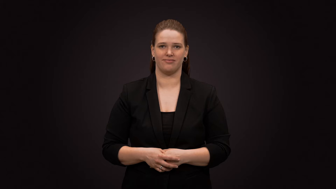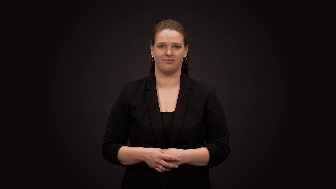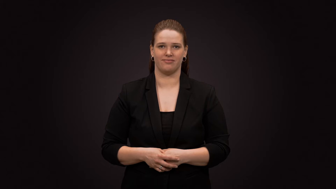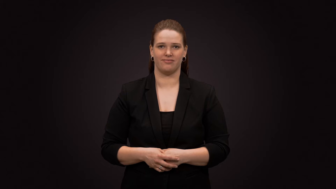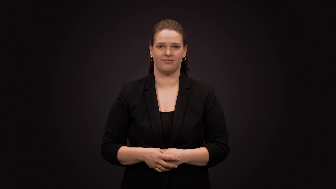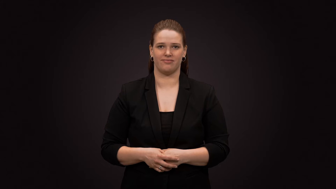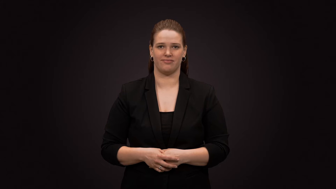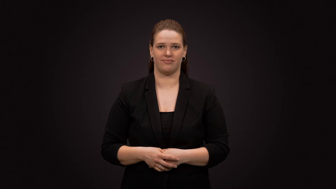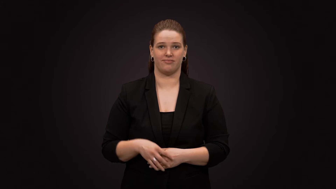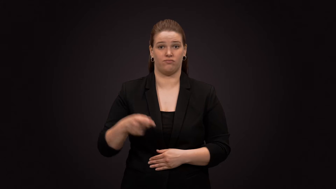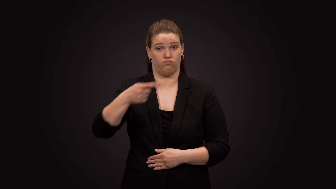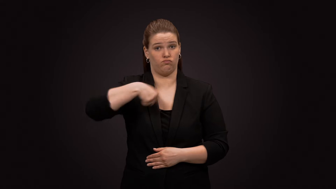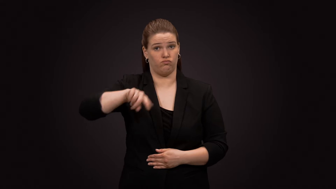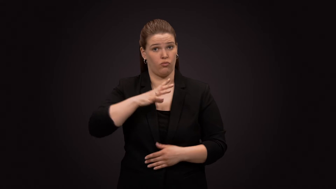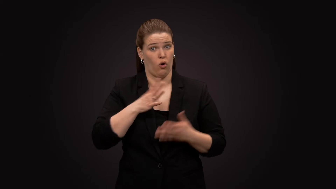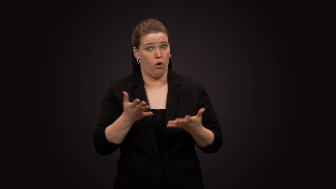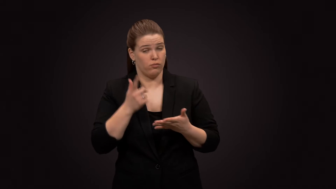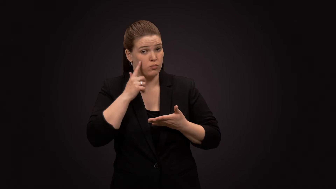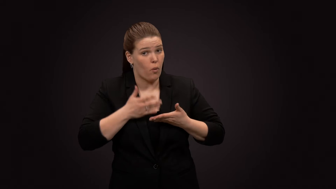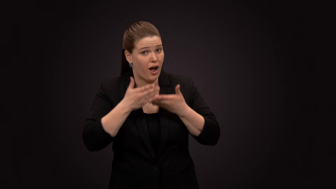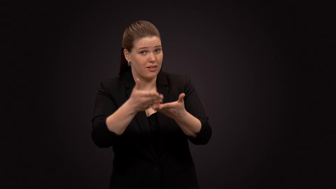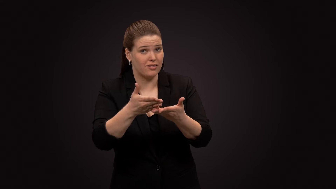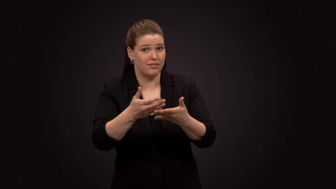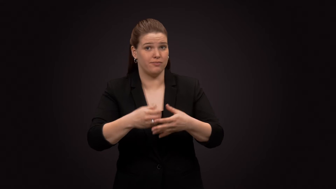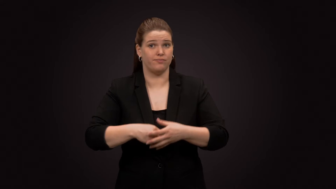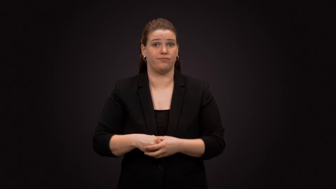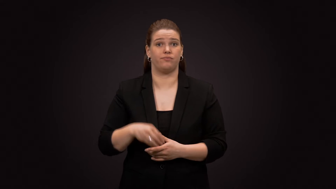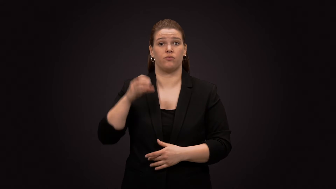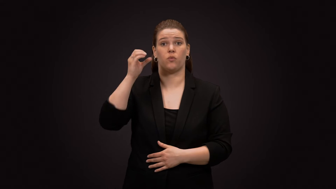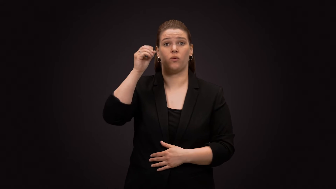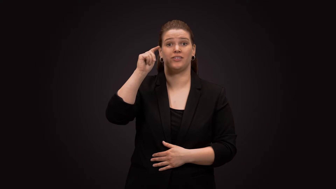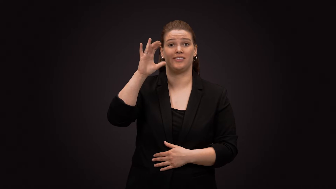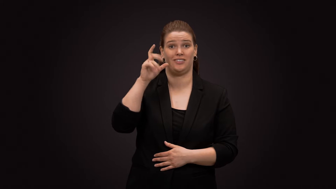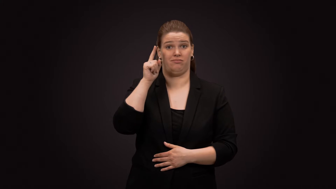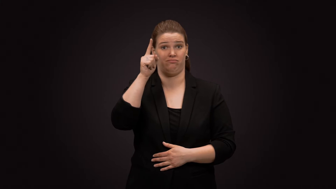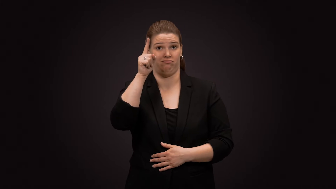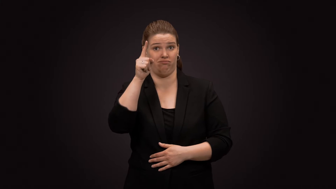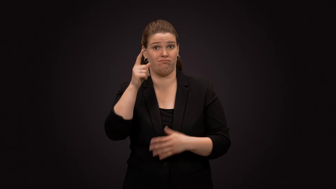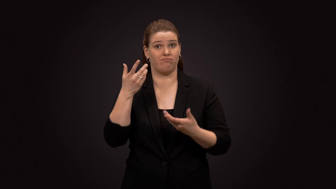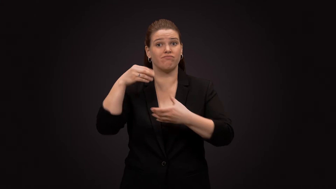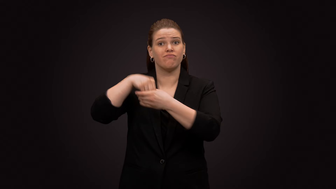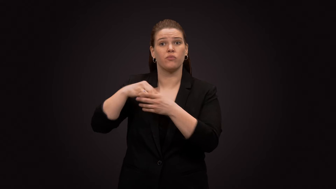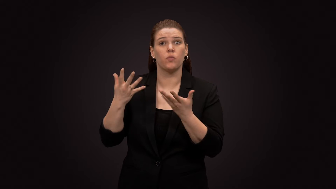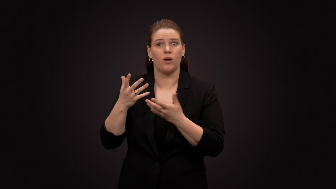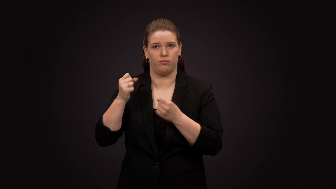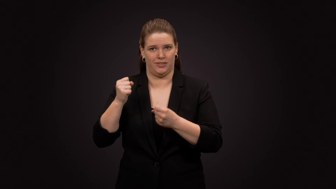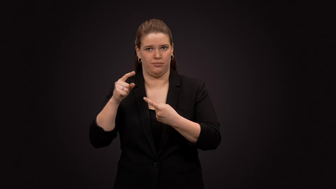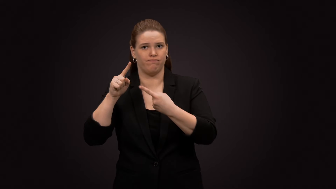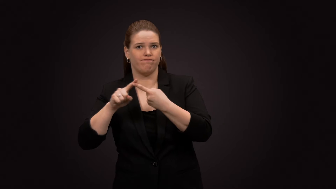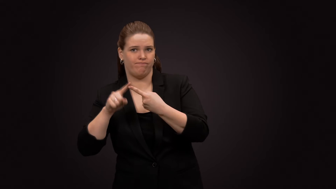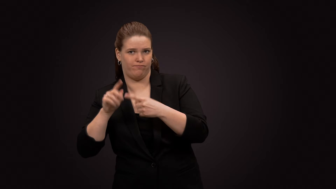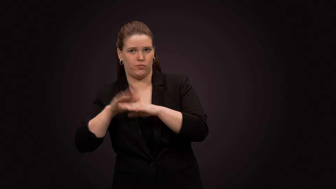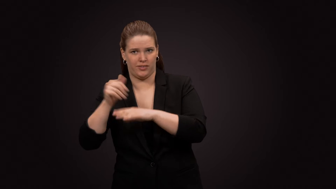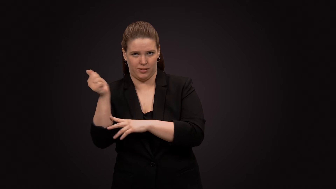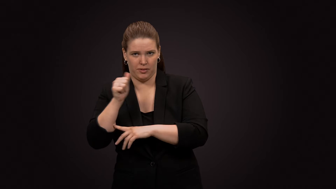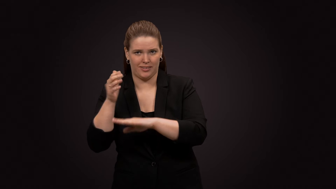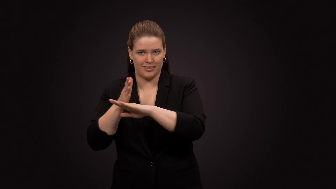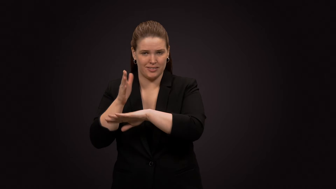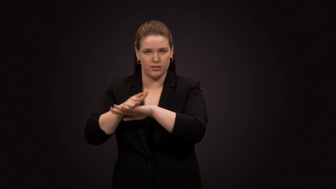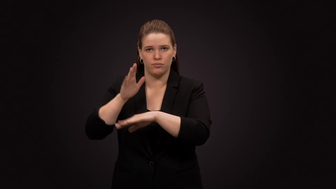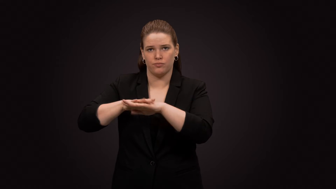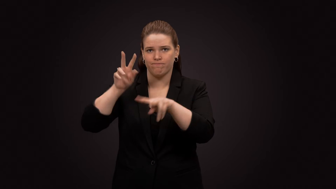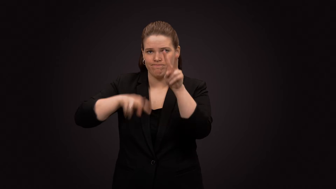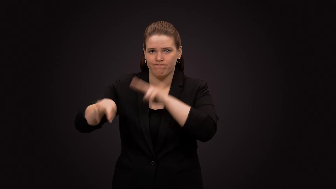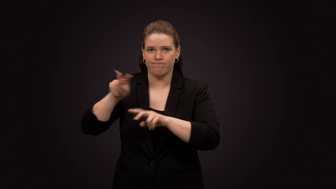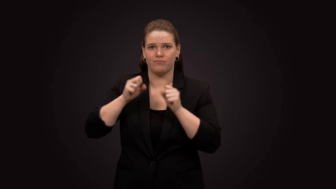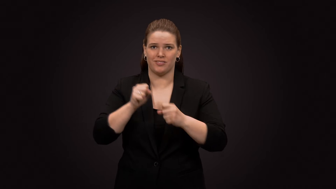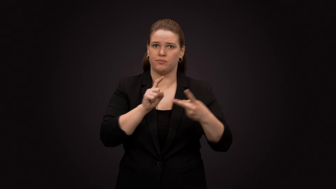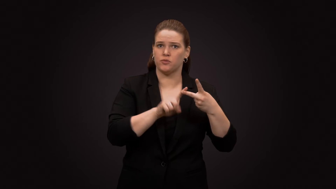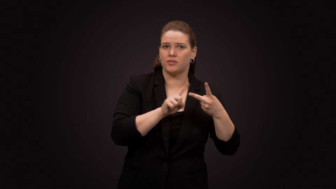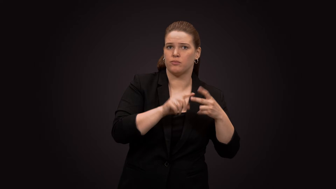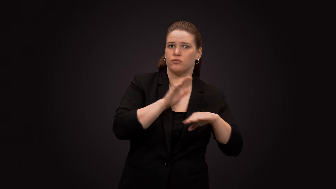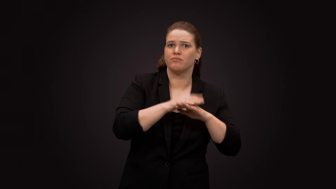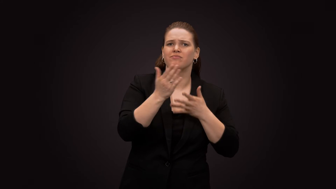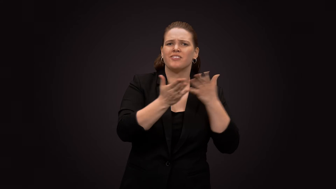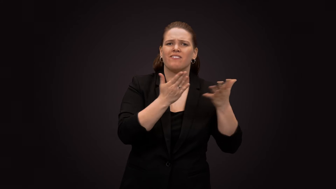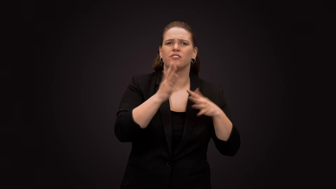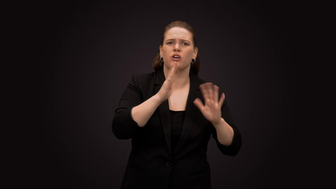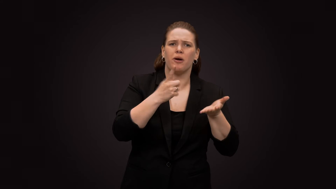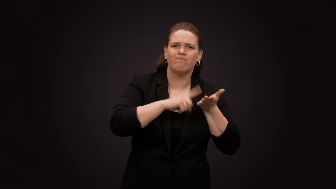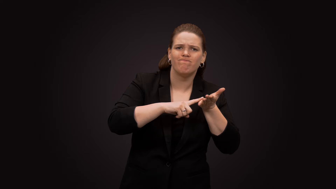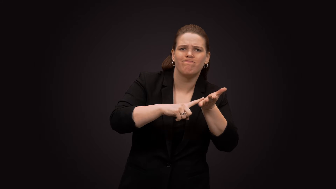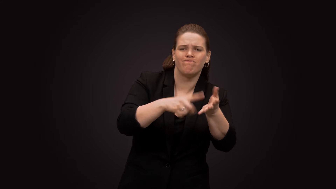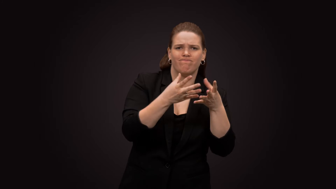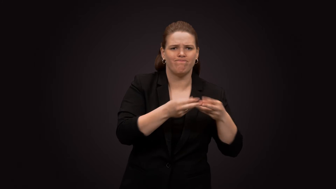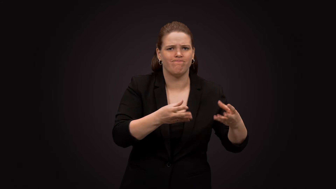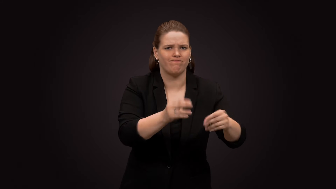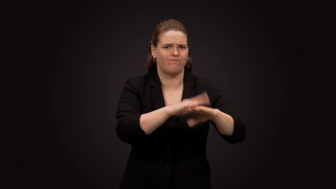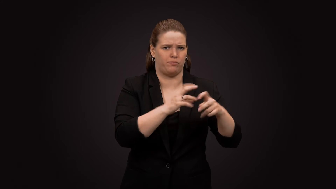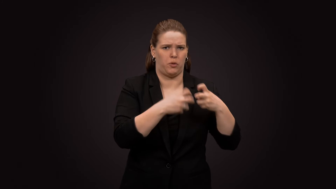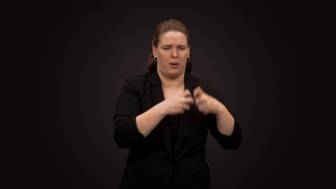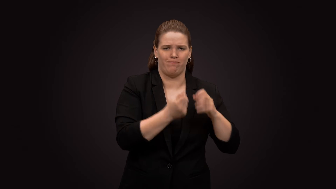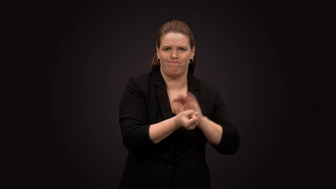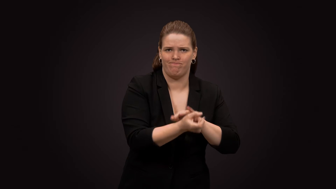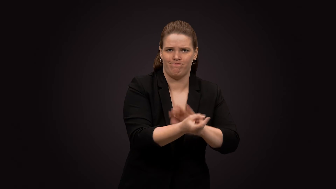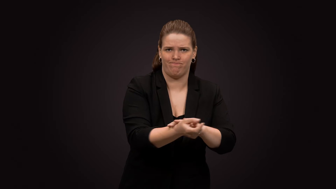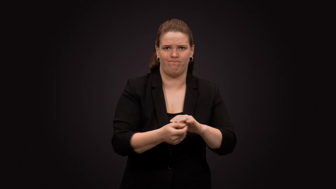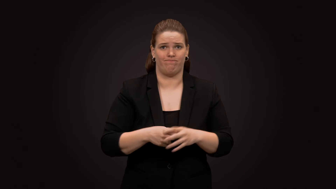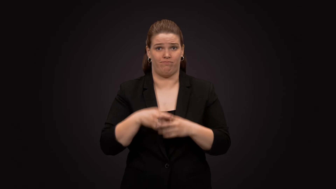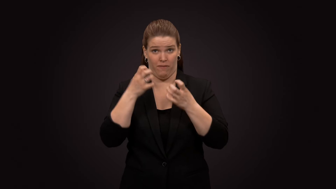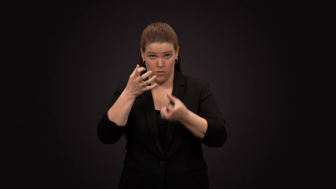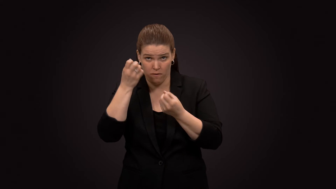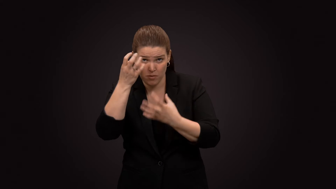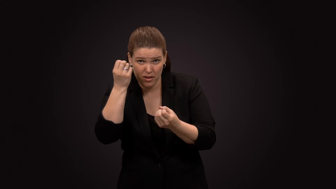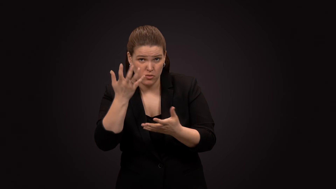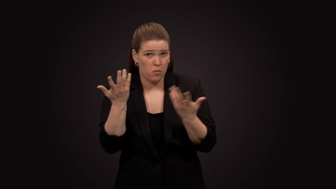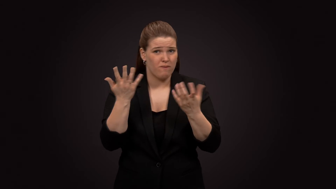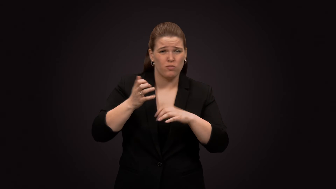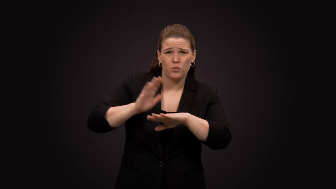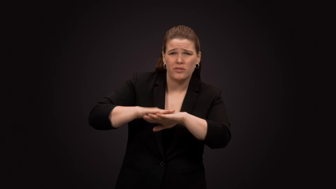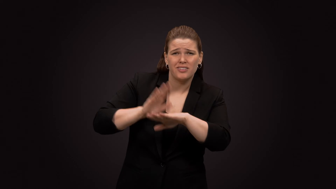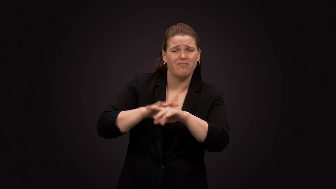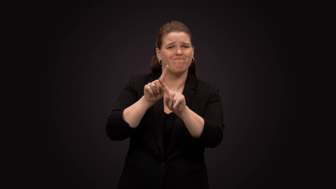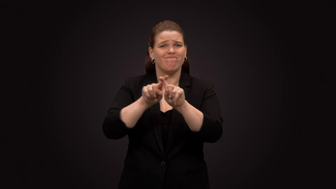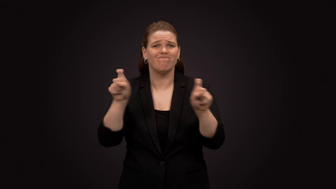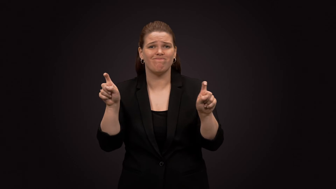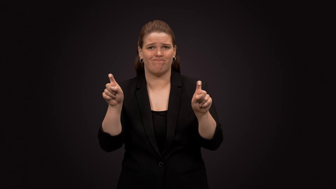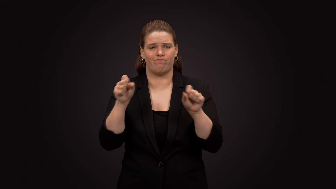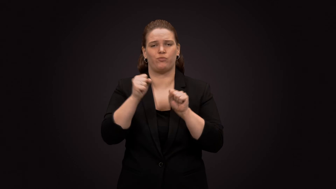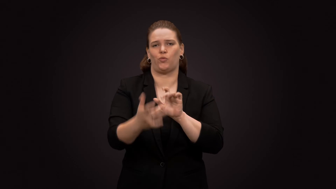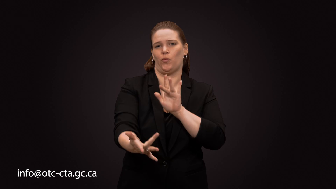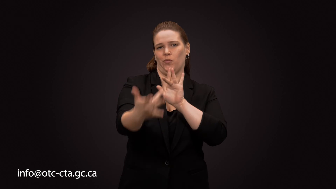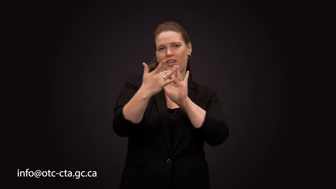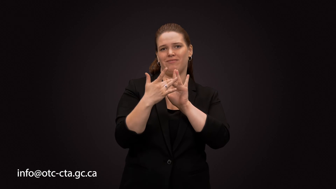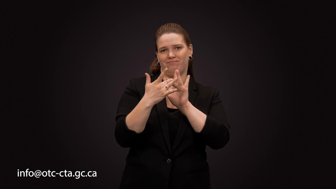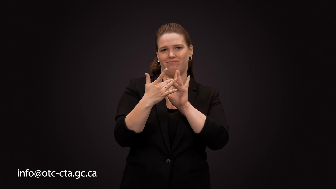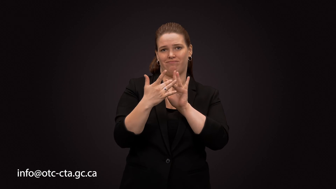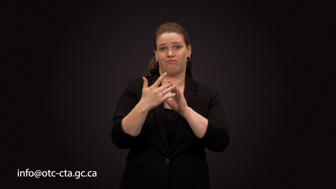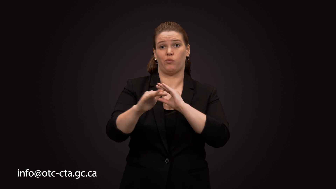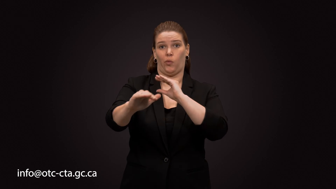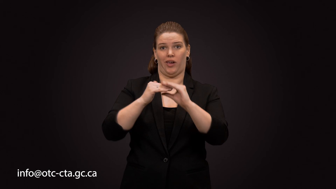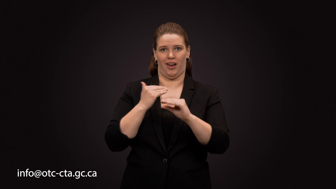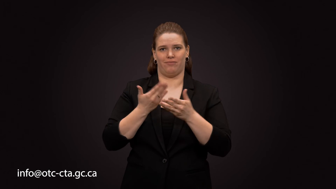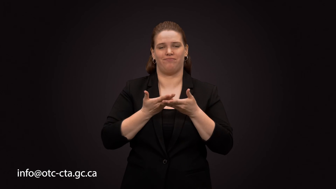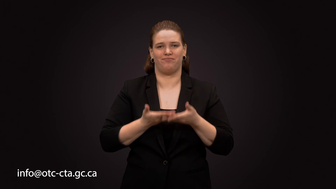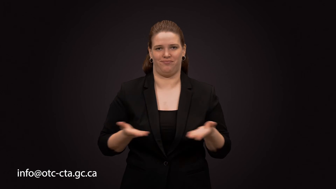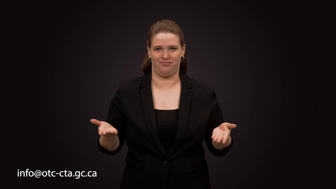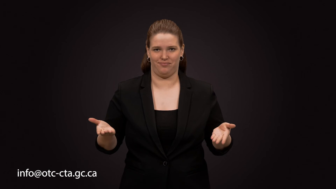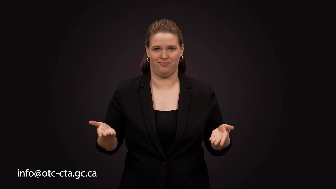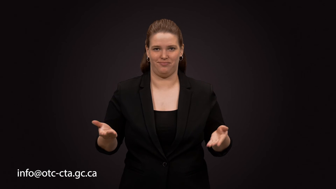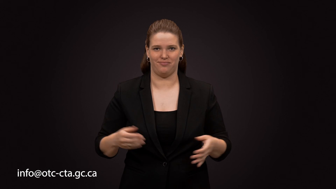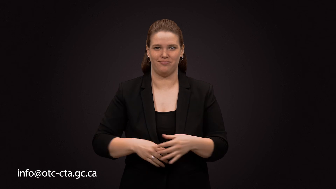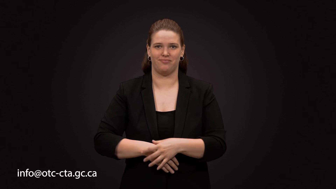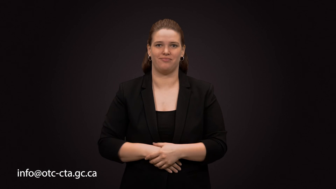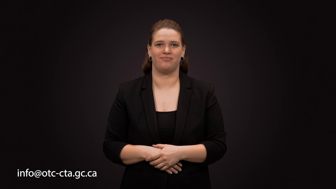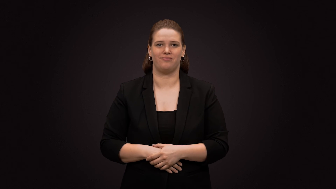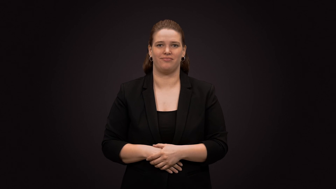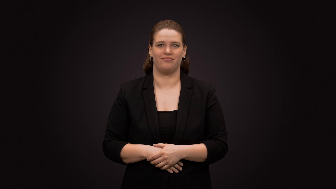Nous sommes là pour vous aider